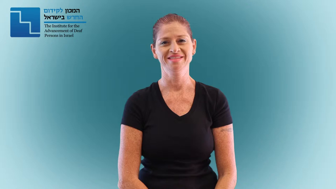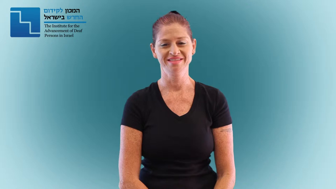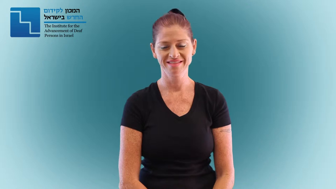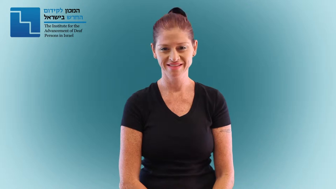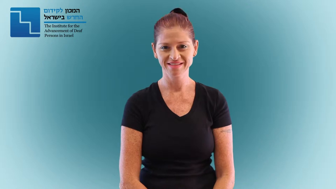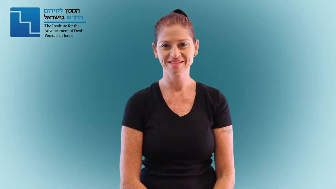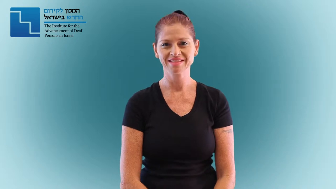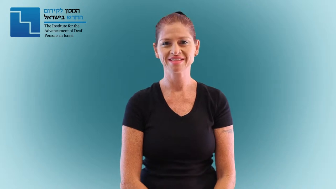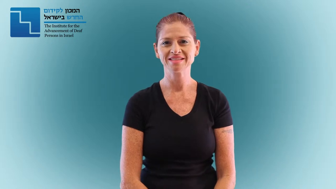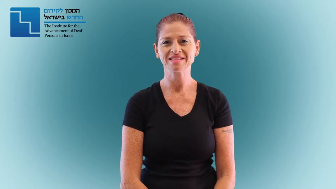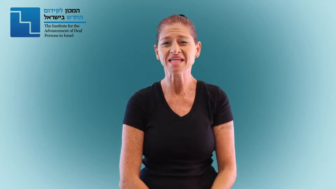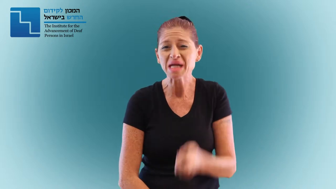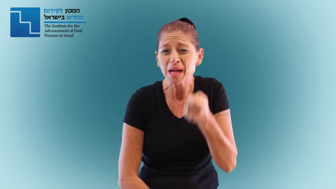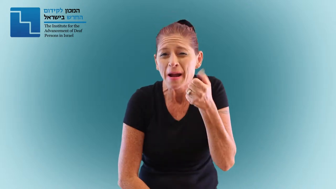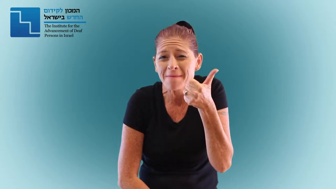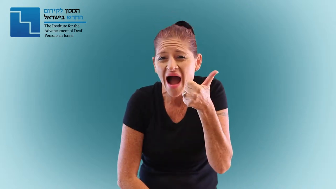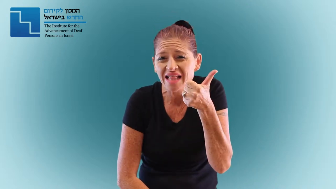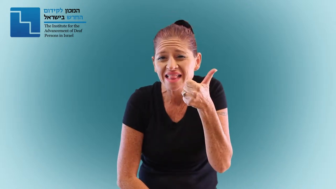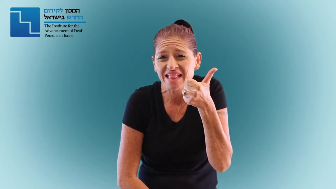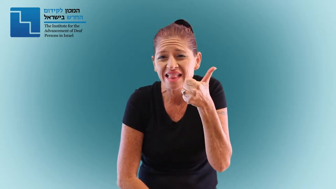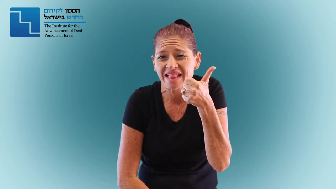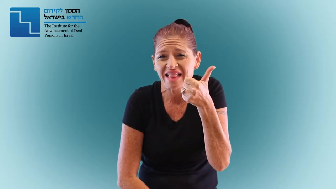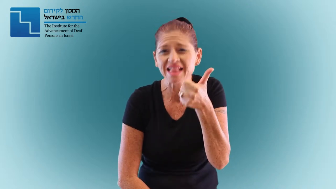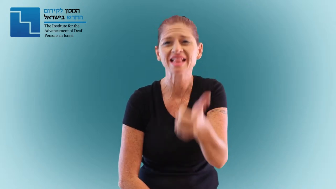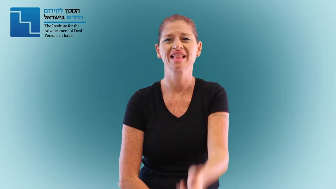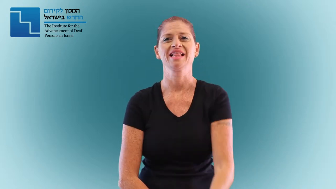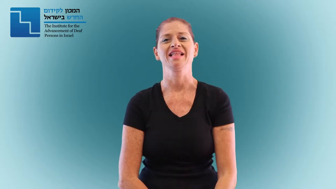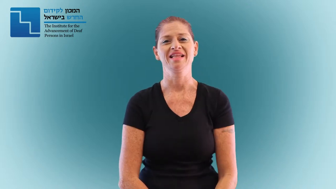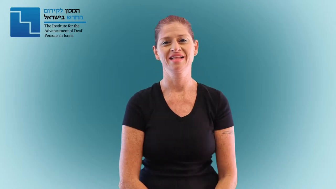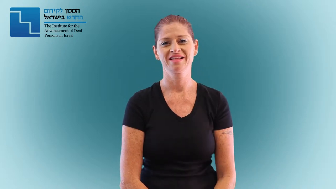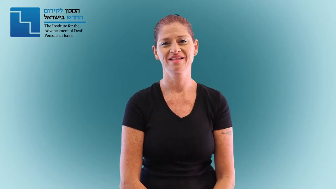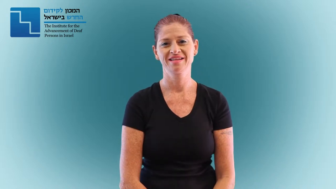כמעט